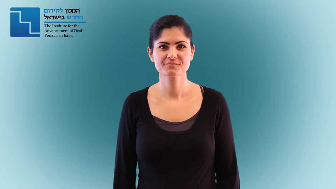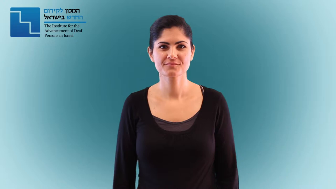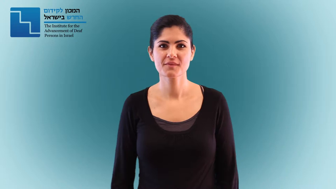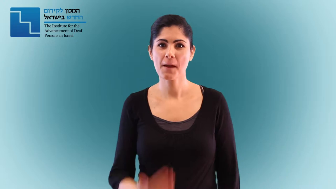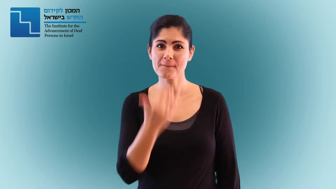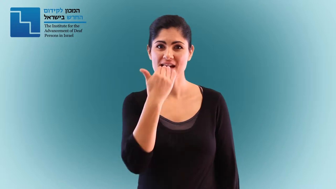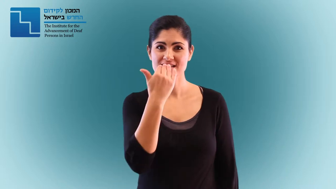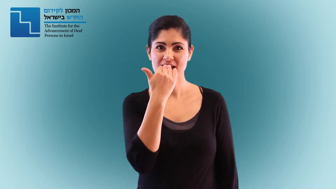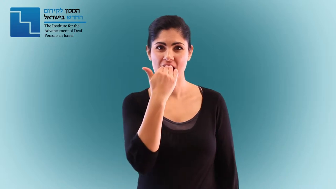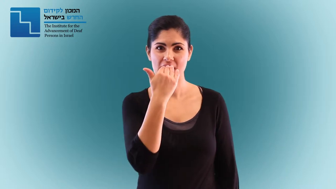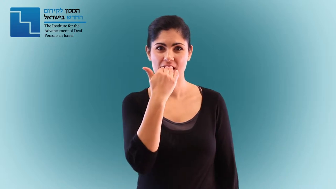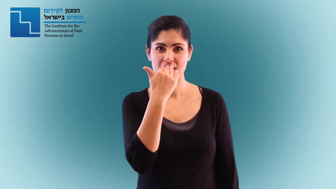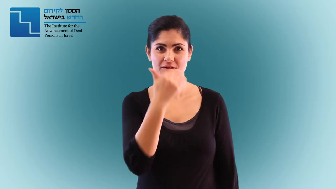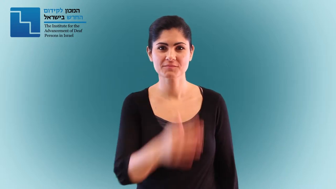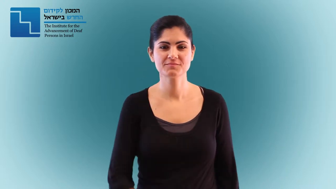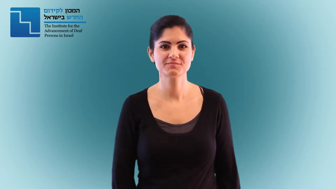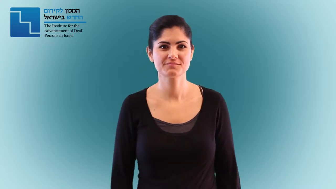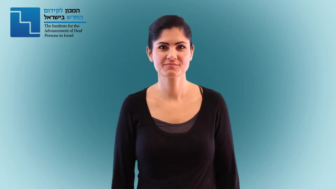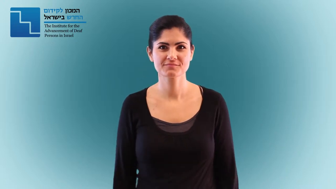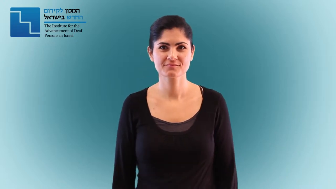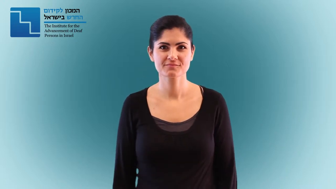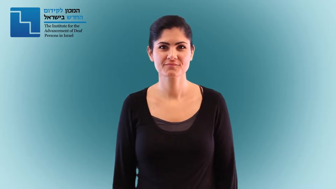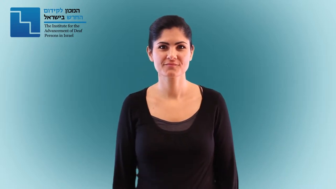מצה